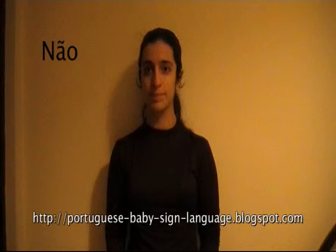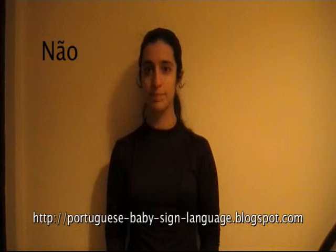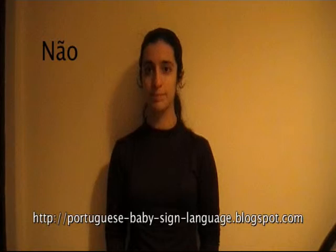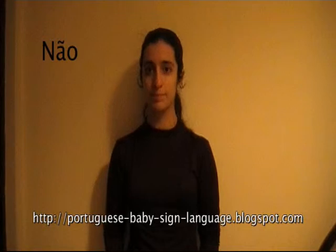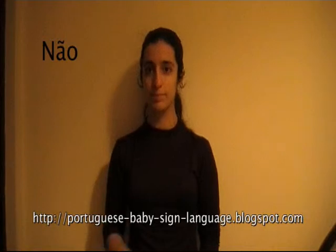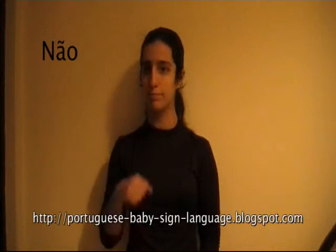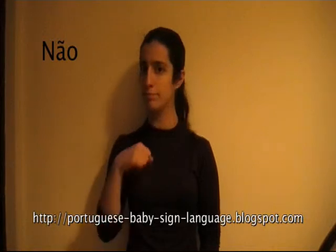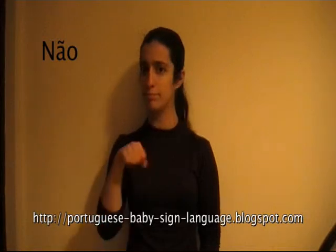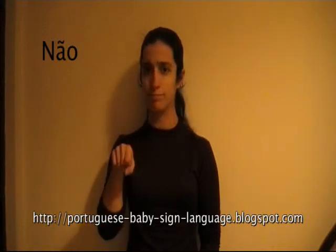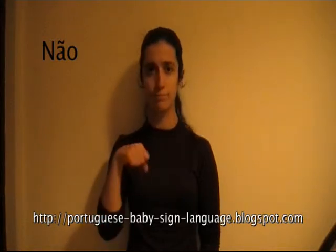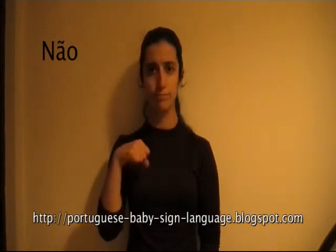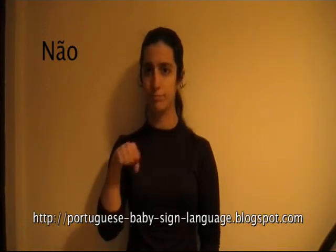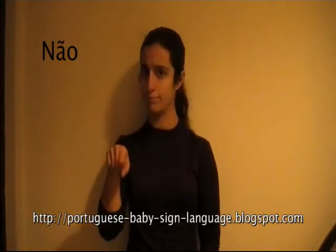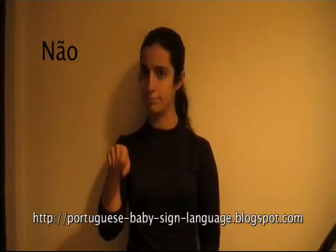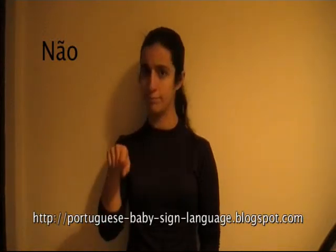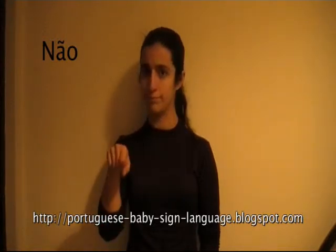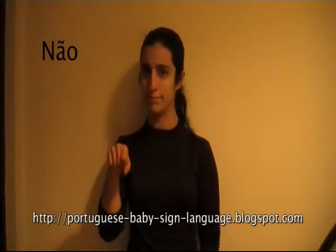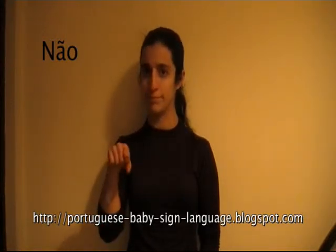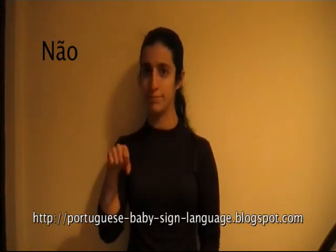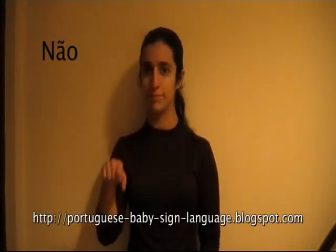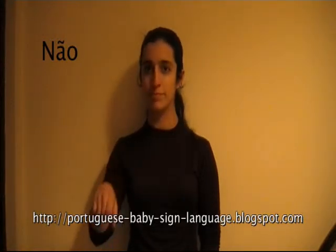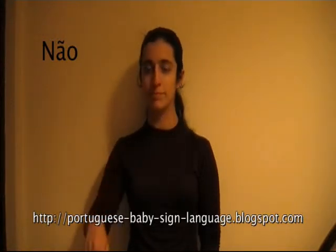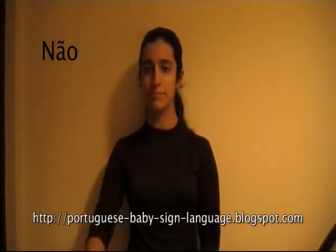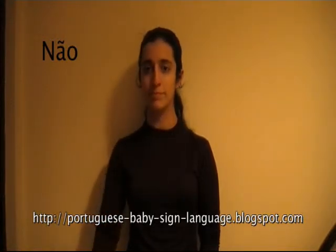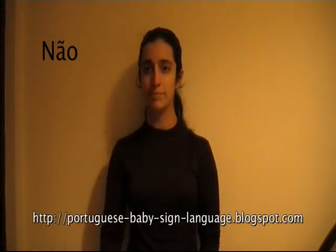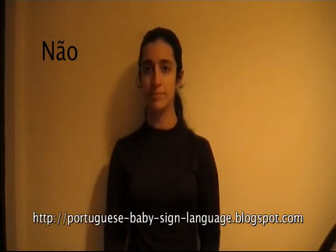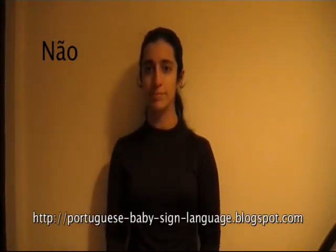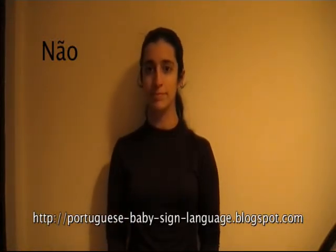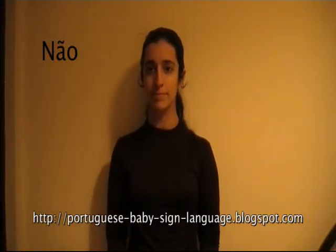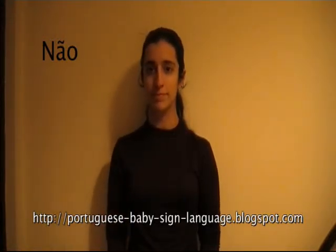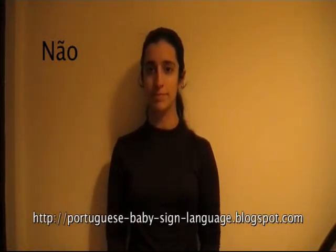não